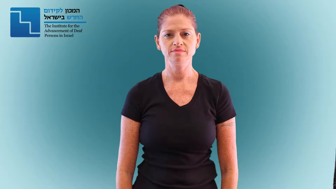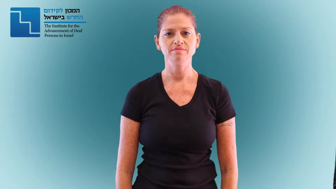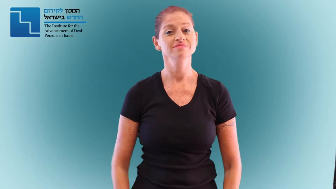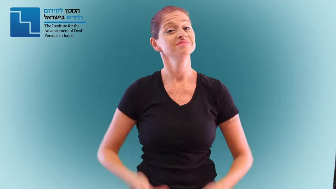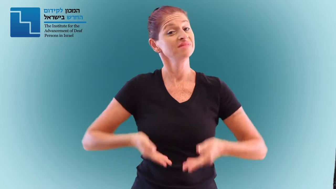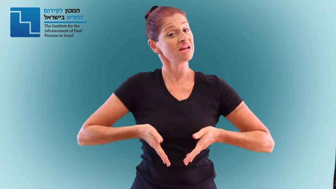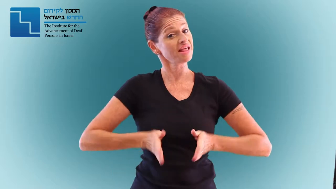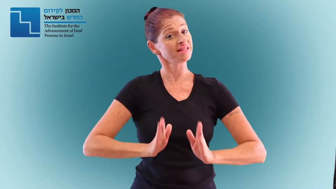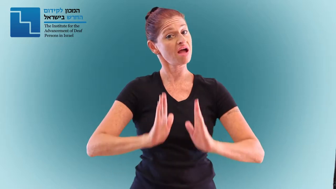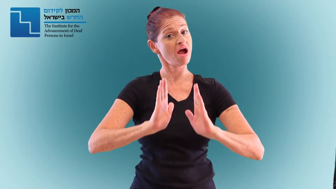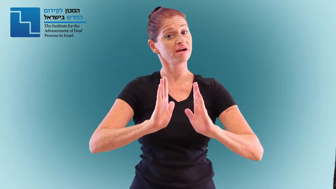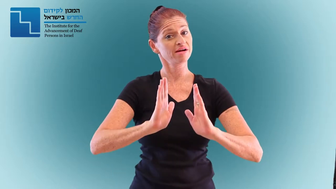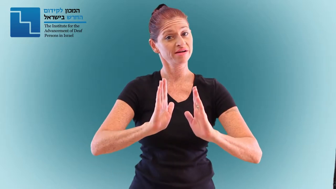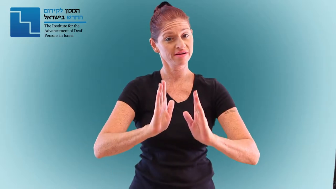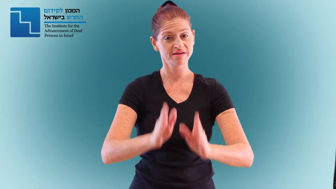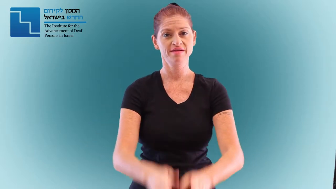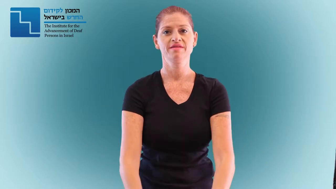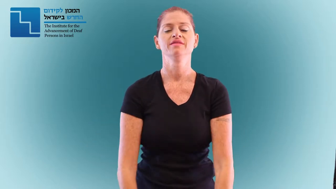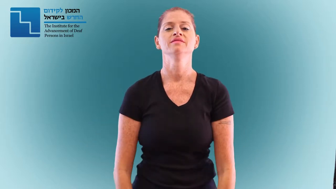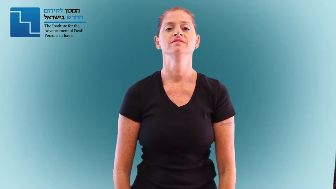לידה